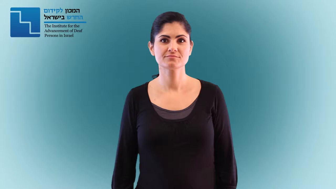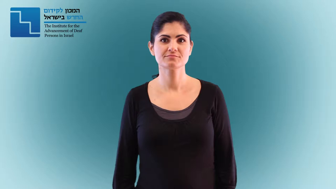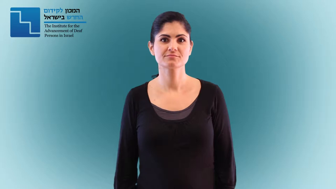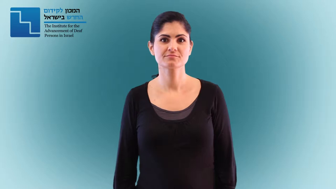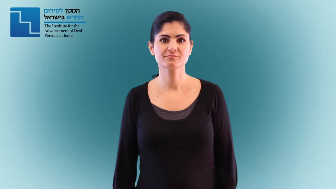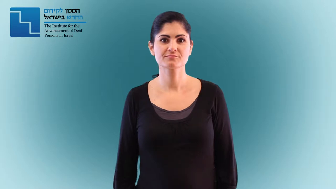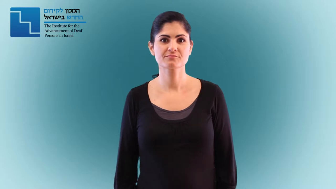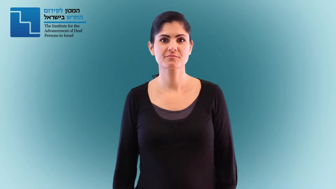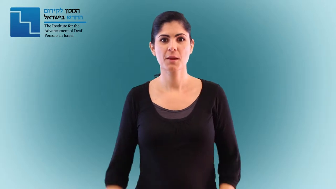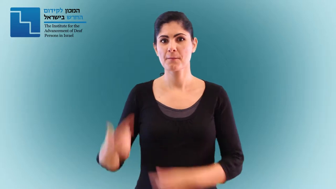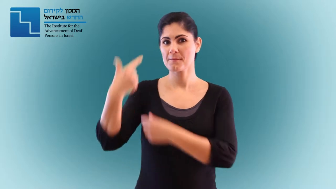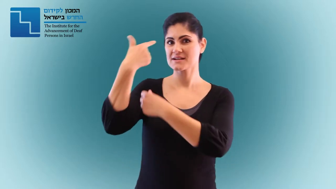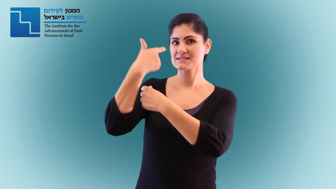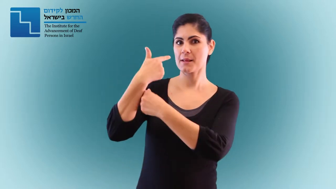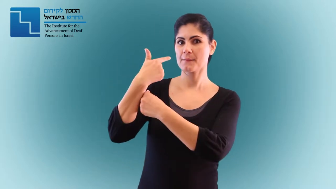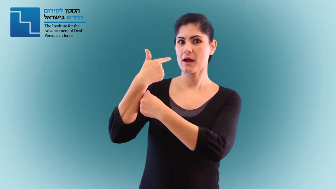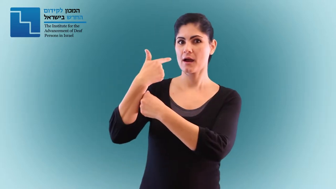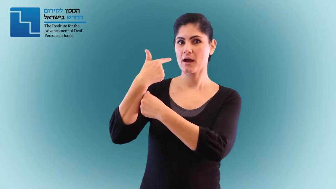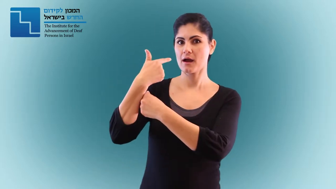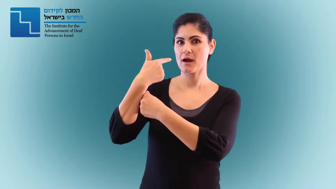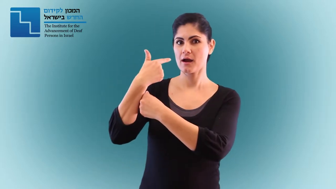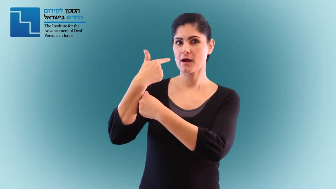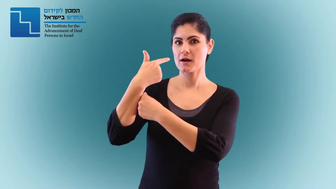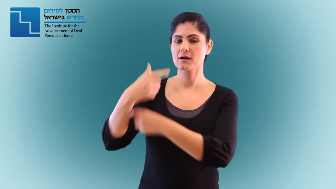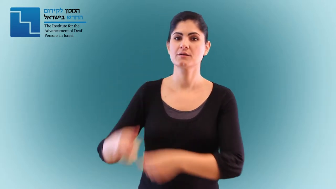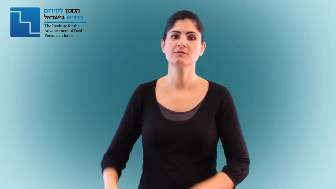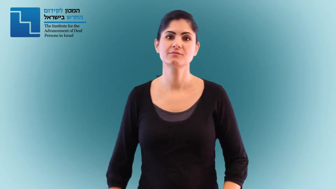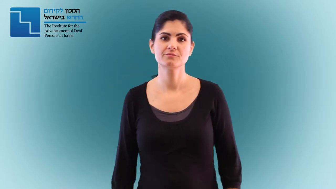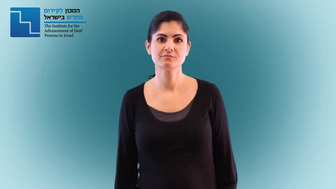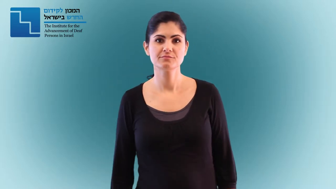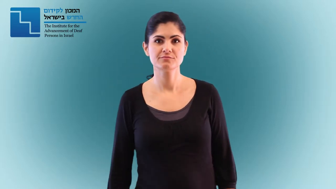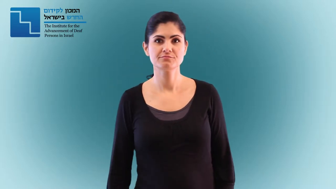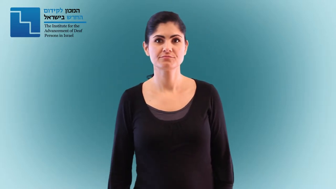מצלמה